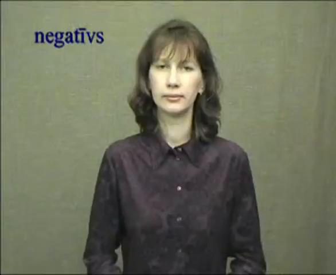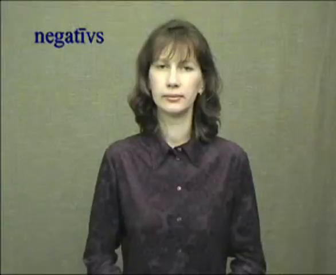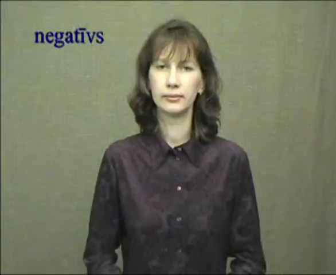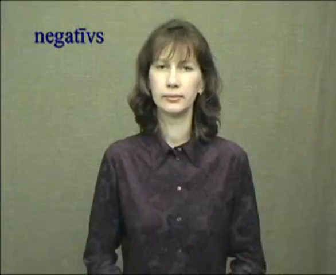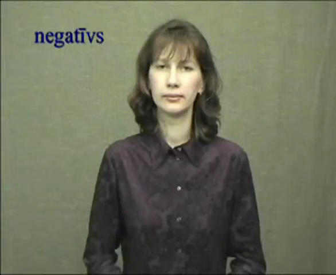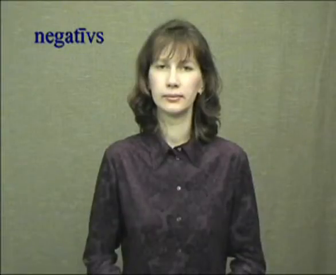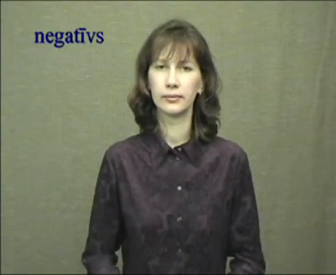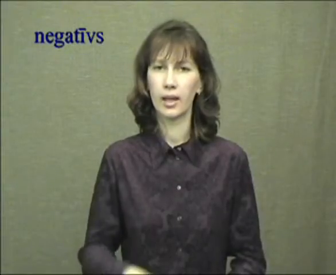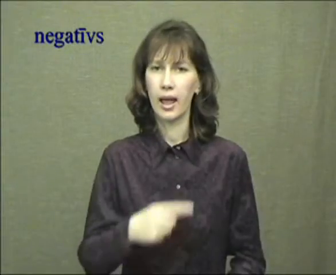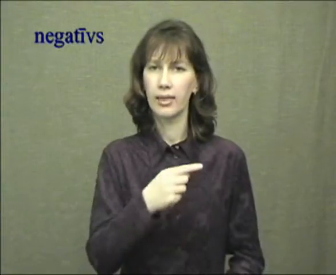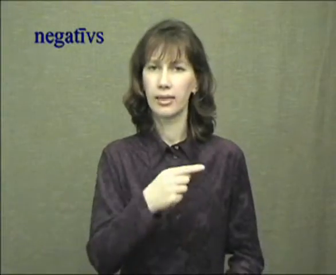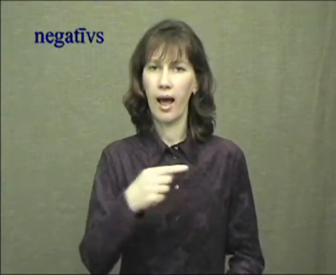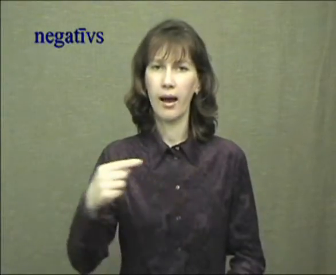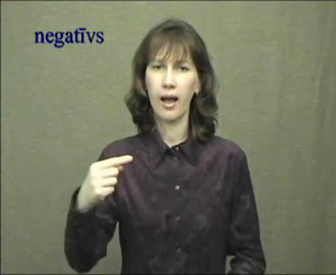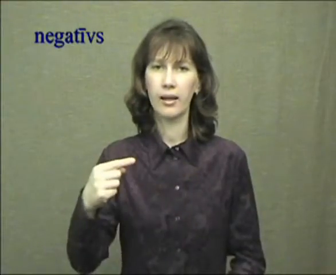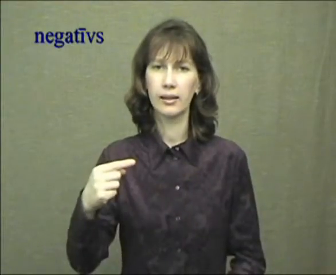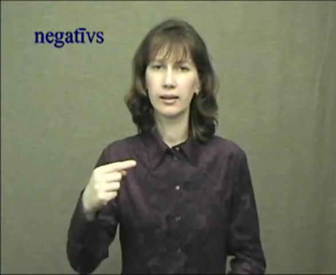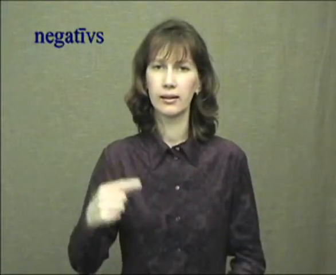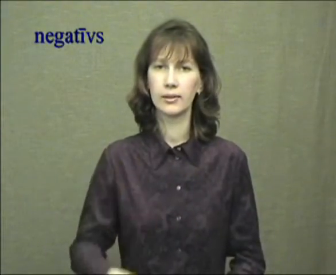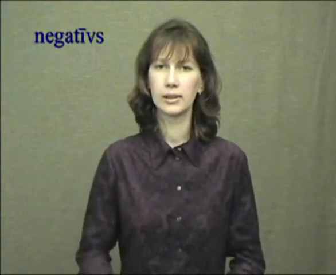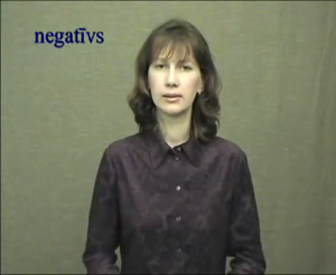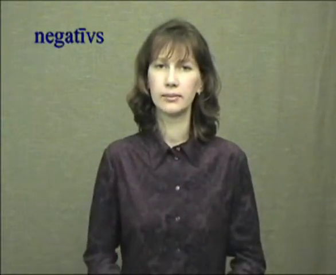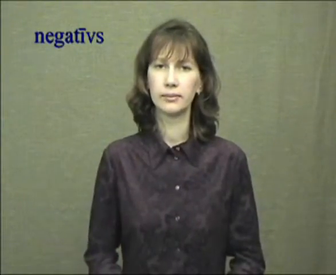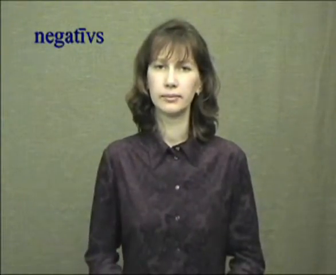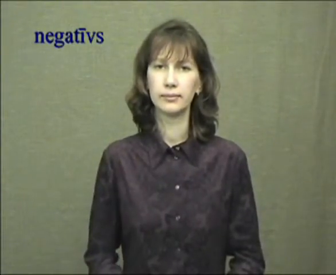negativs